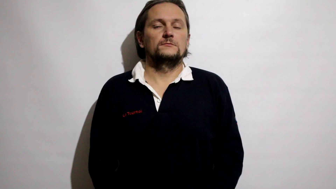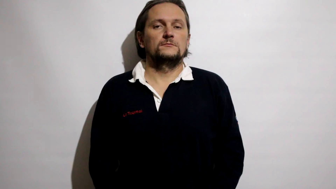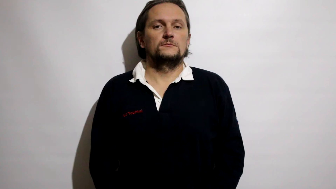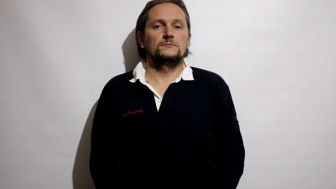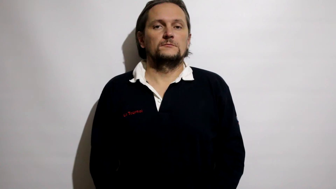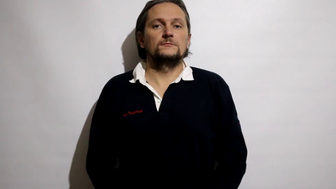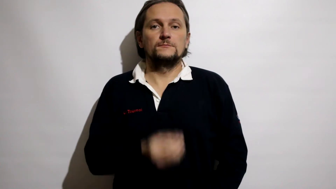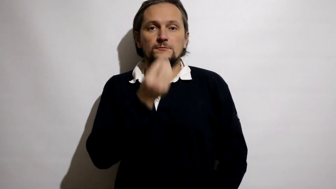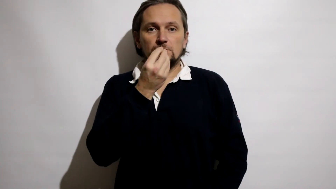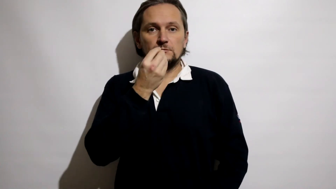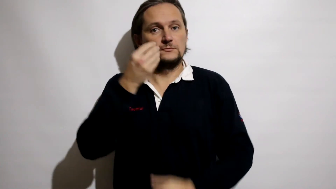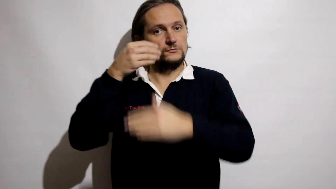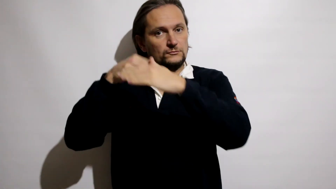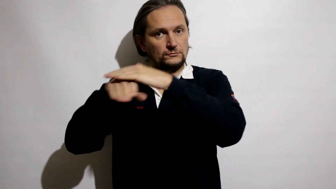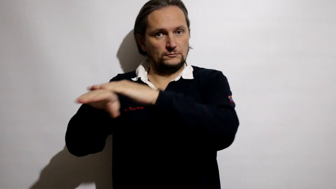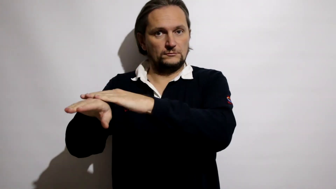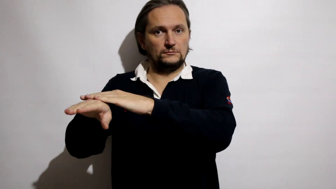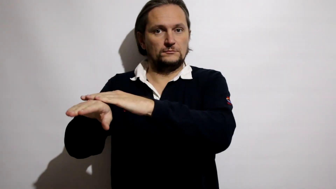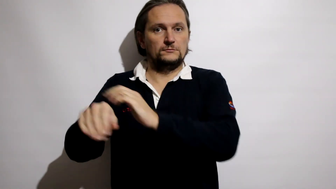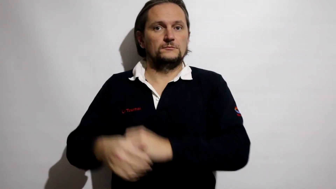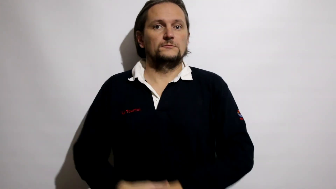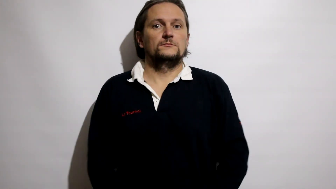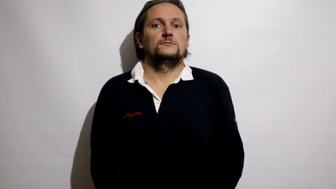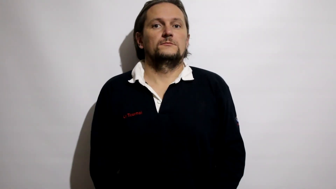Cantine